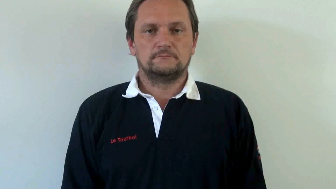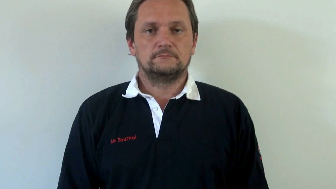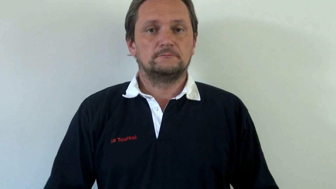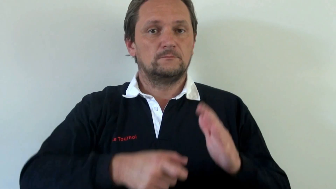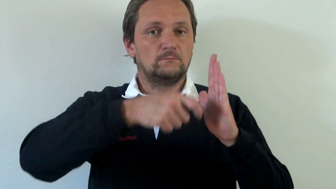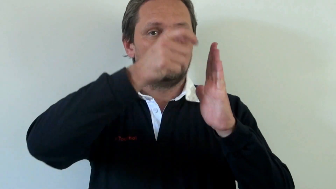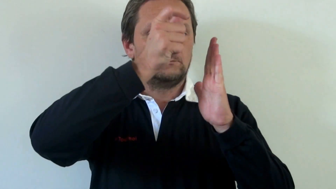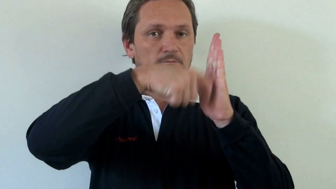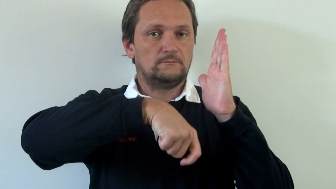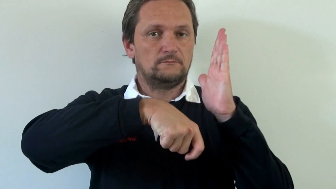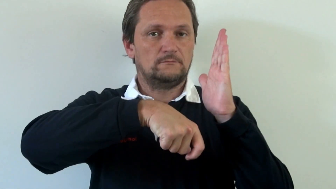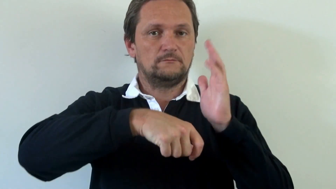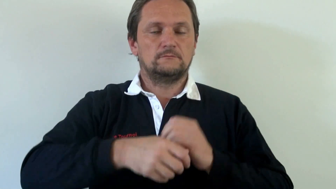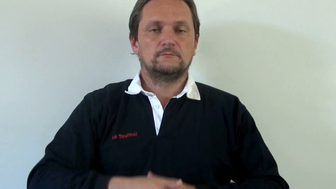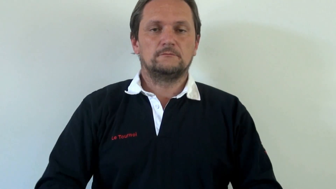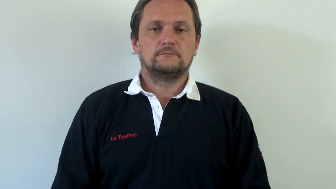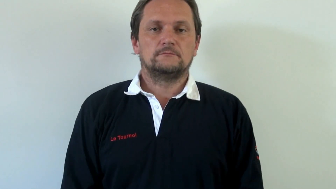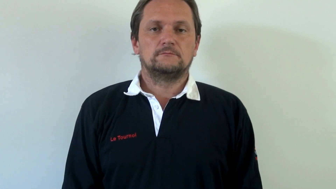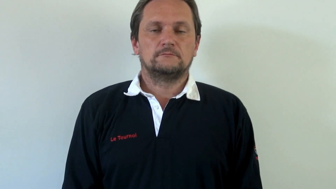Hotel